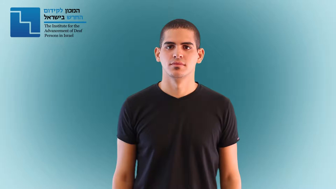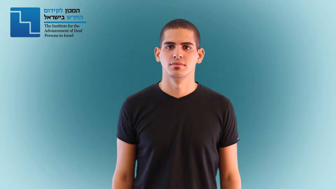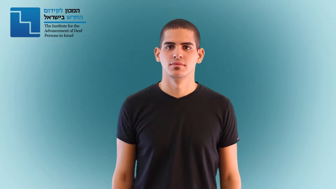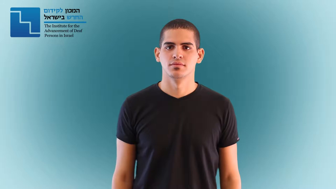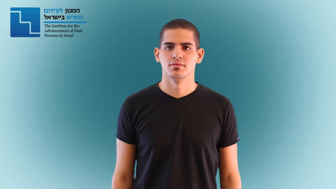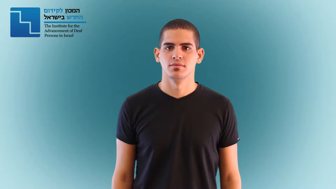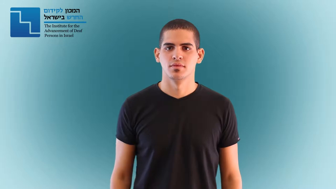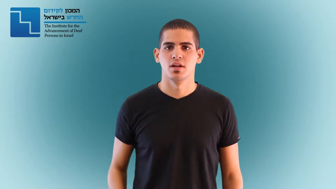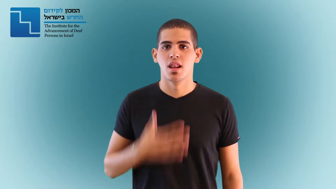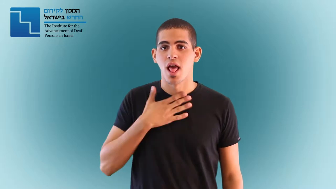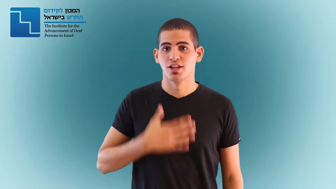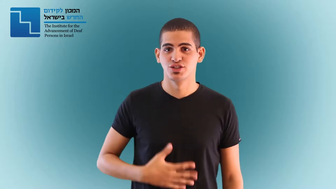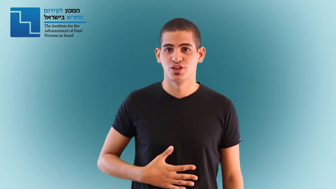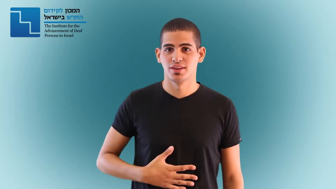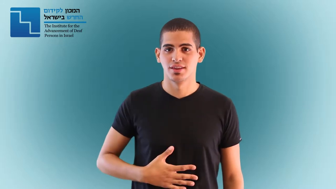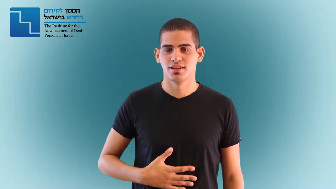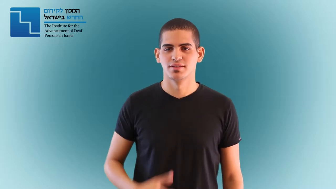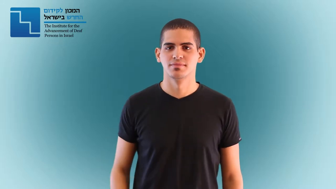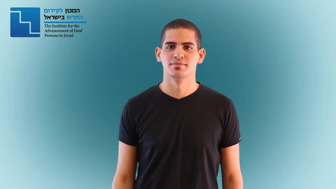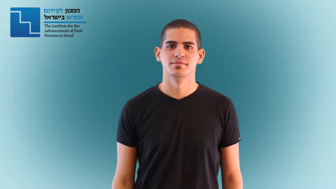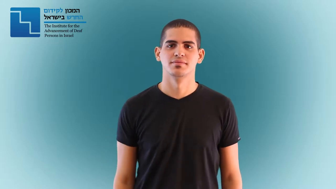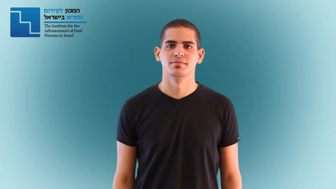לרצות